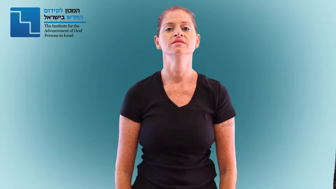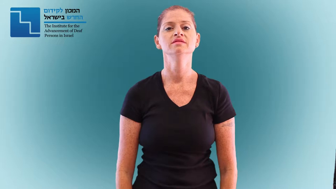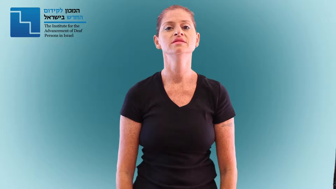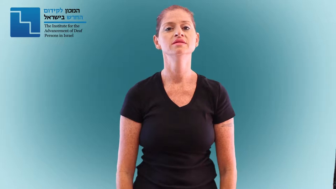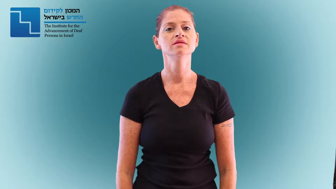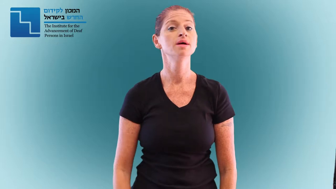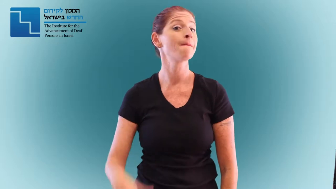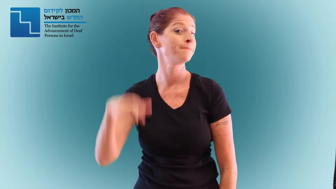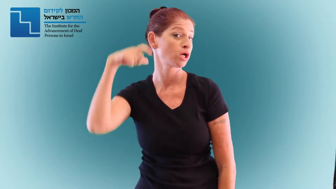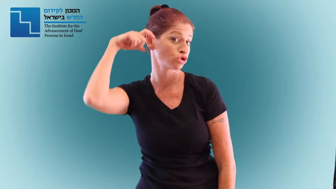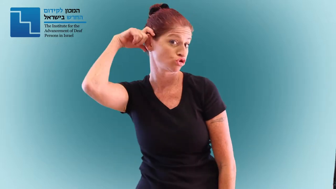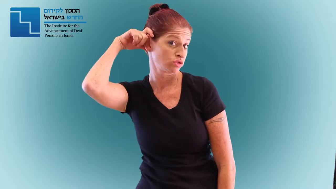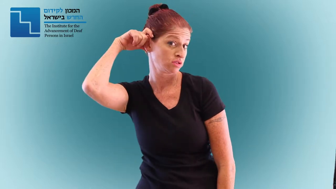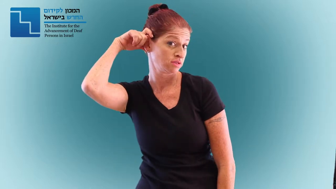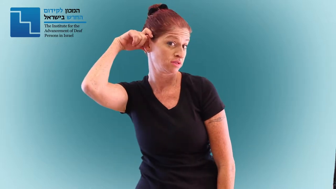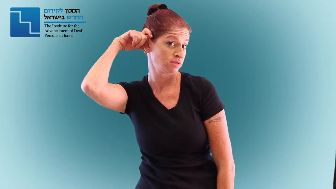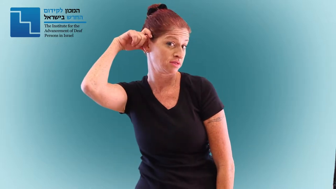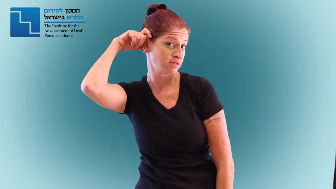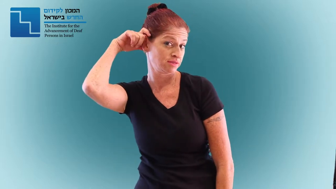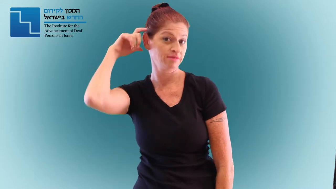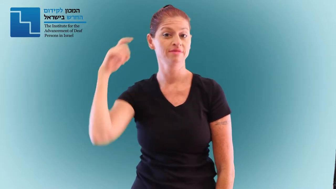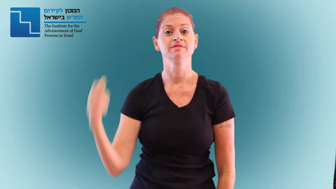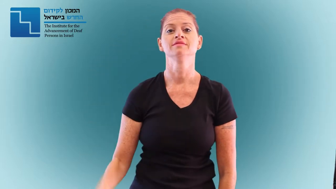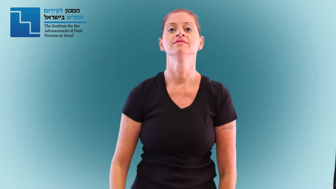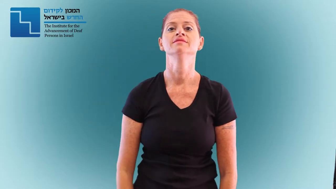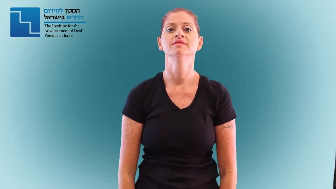מכשיר שמיעה